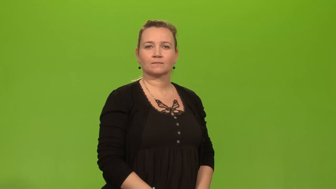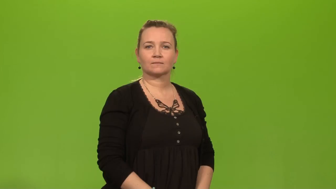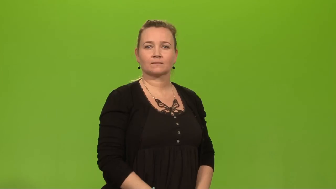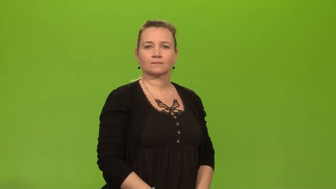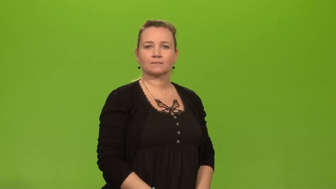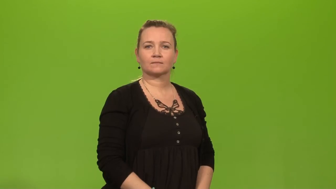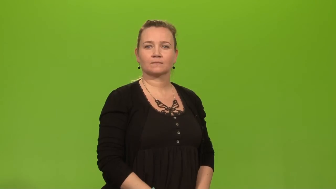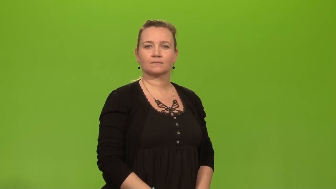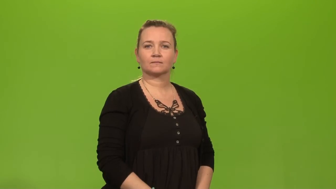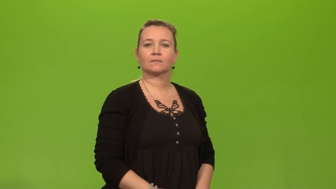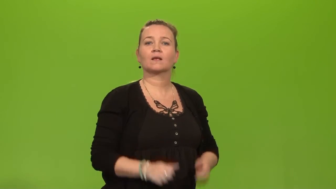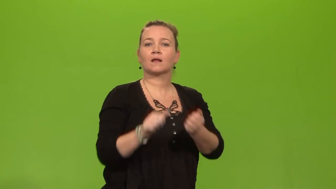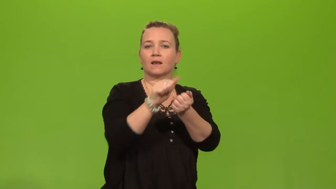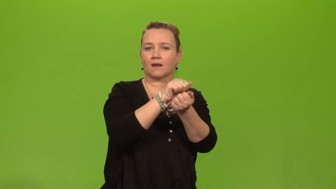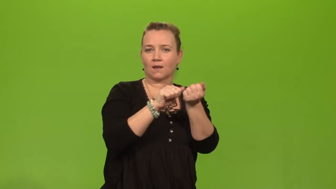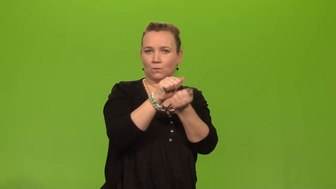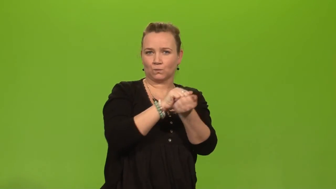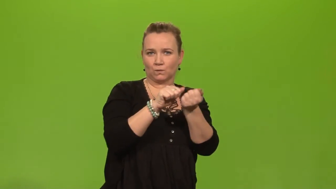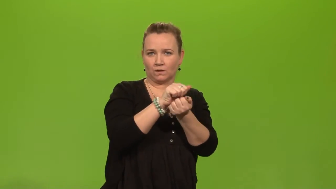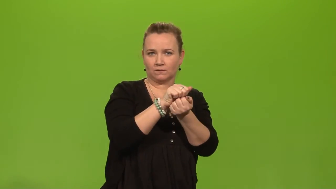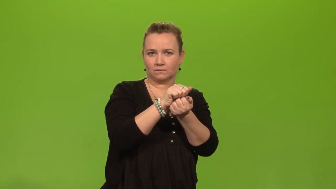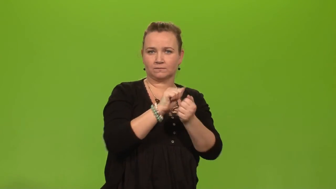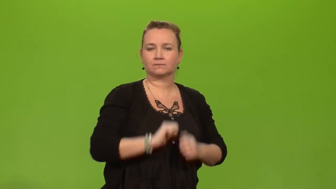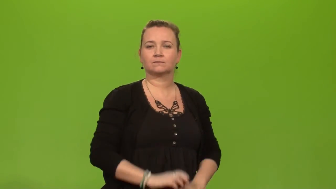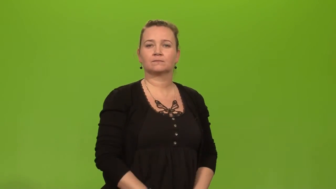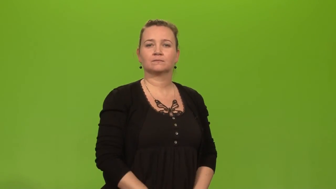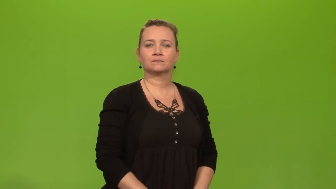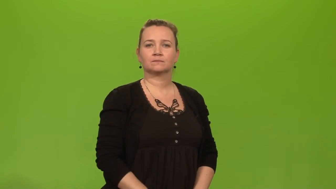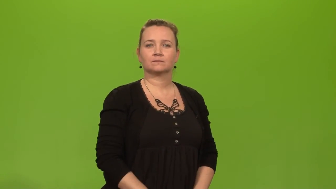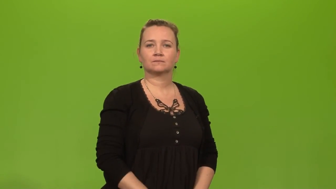Náttúra